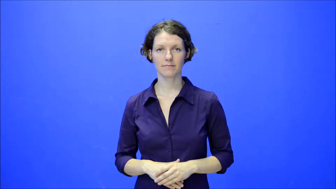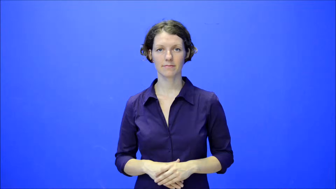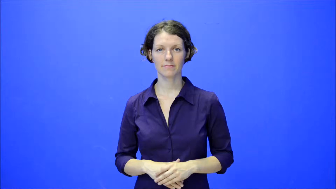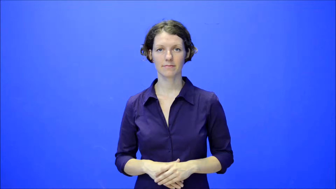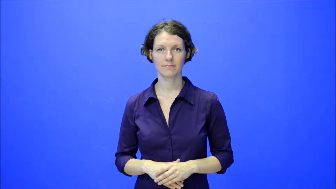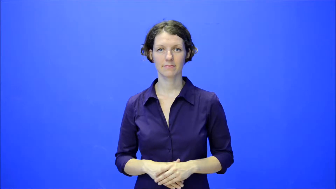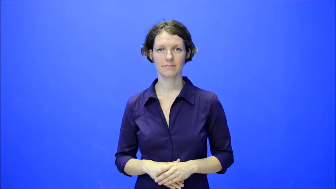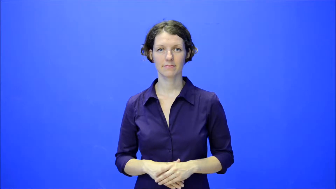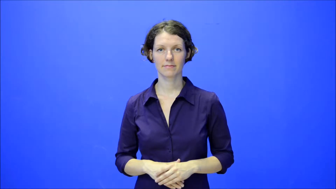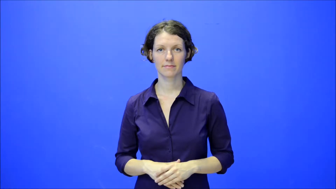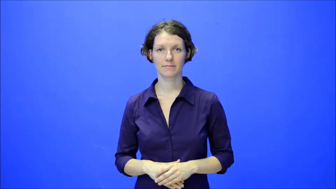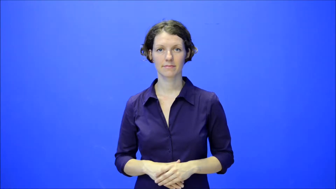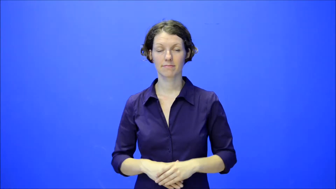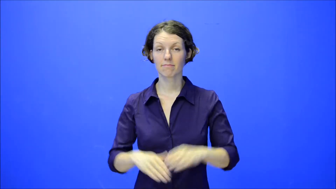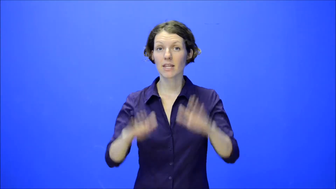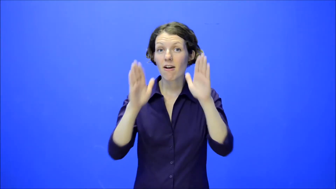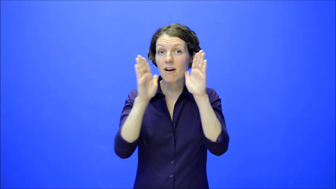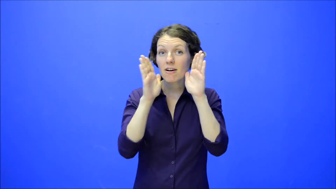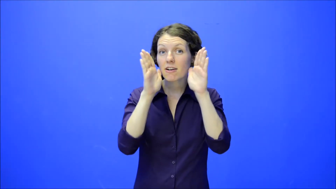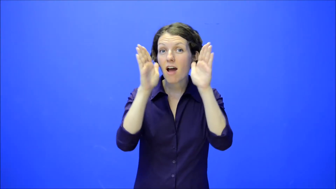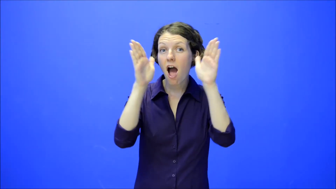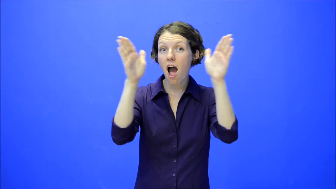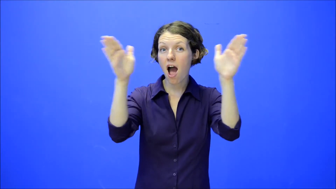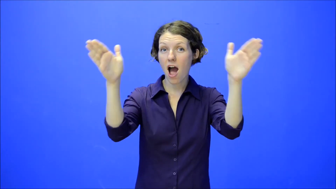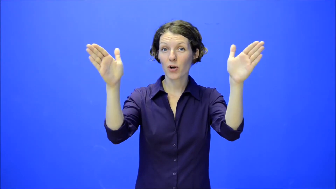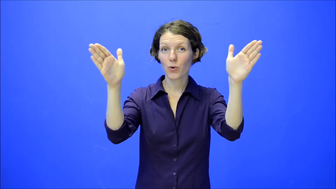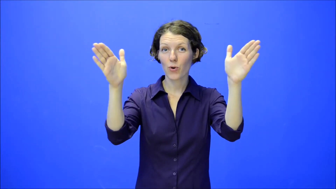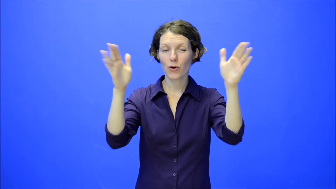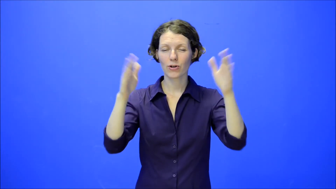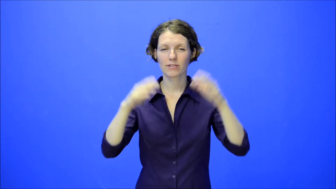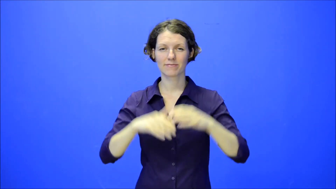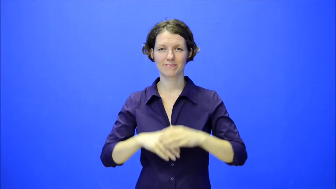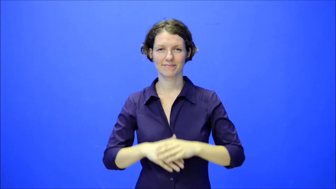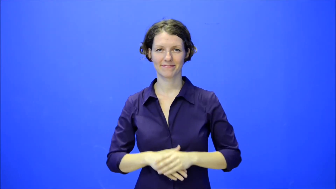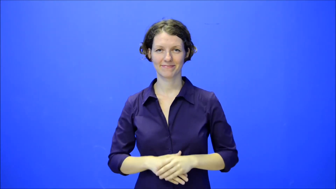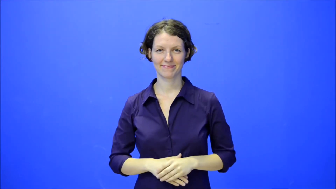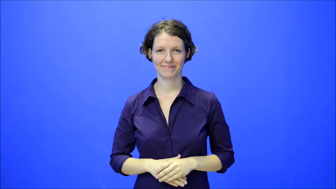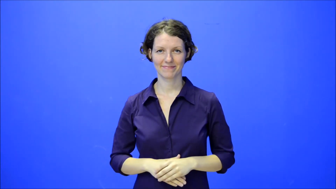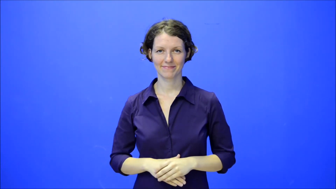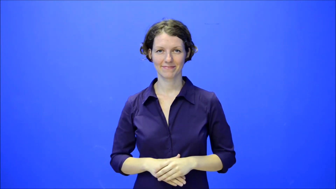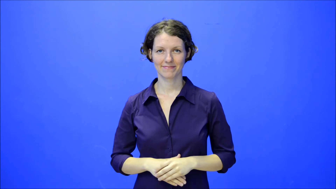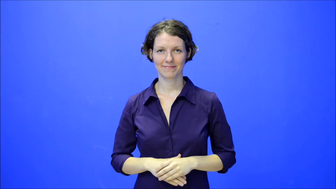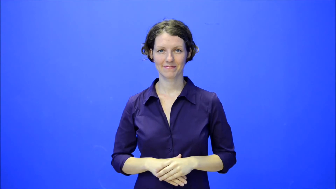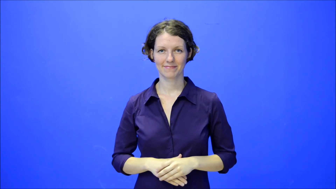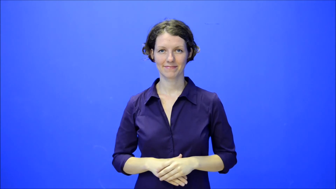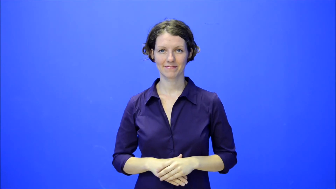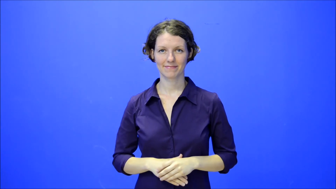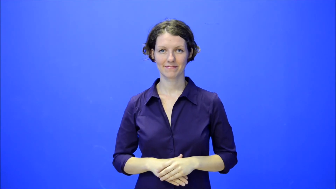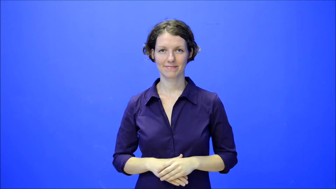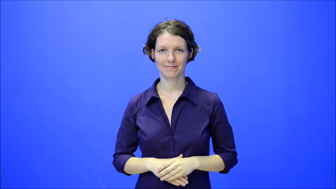ráno